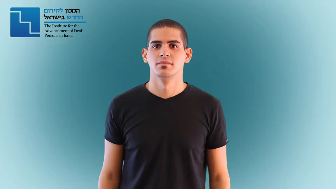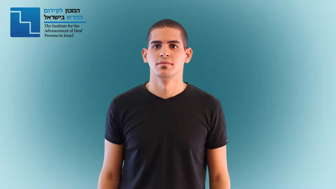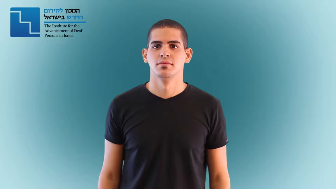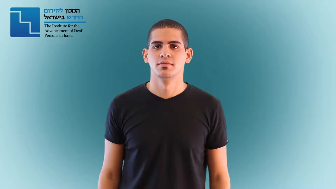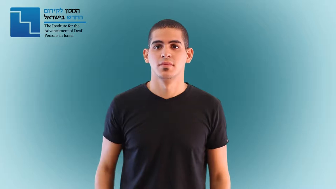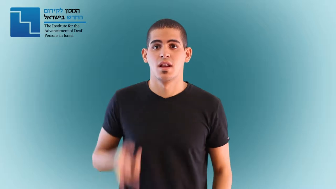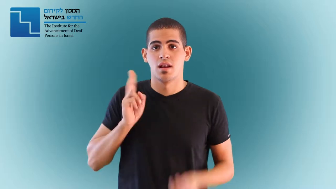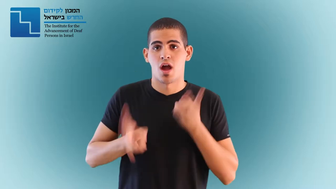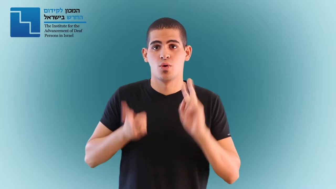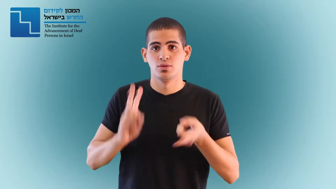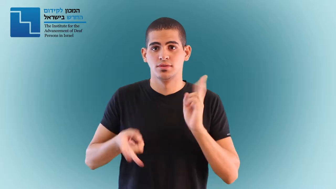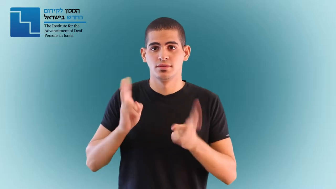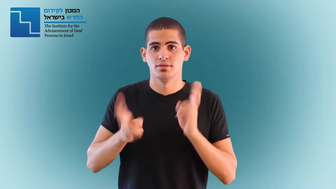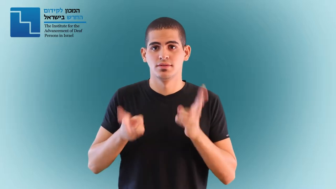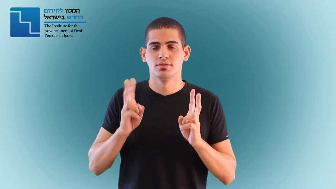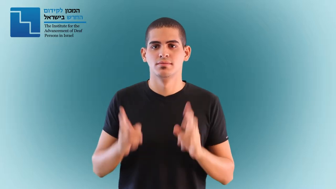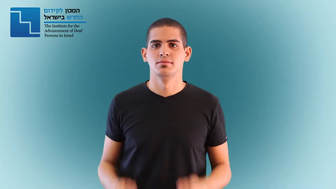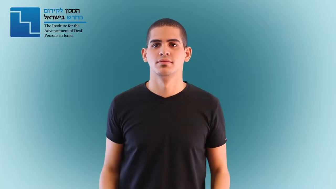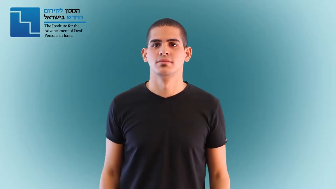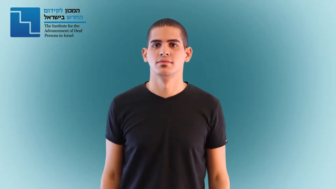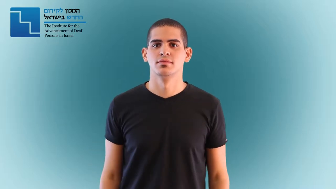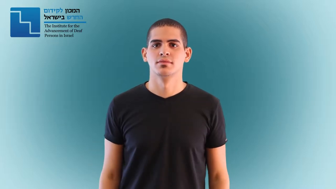לרוץ